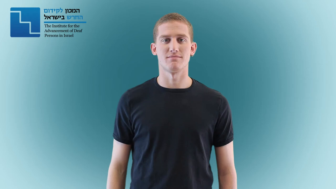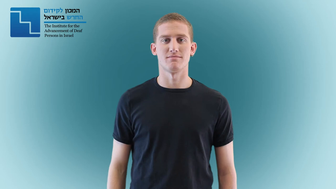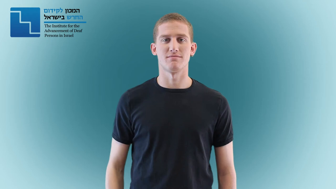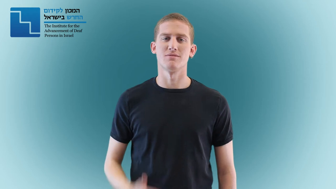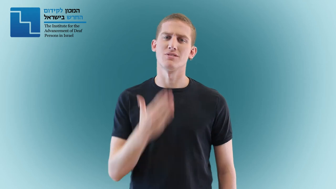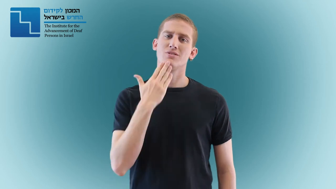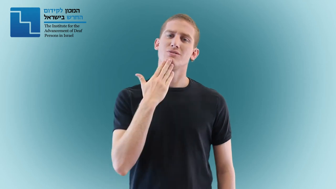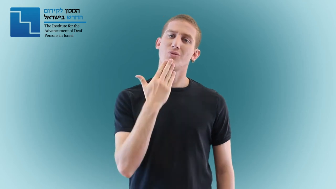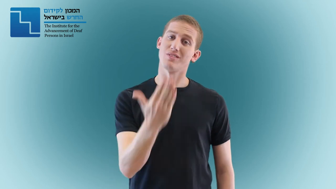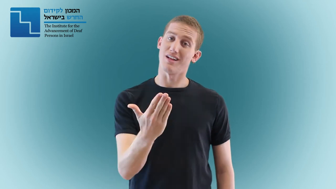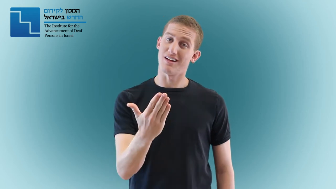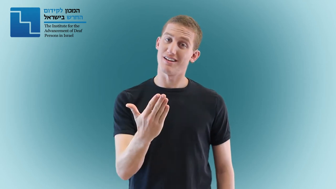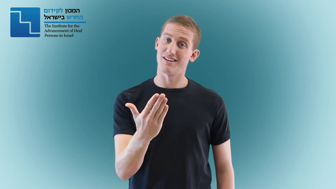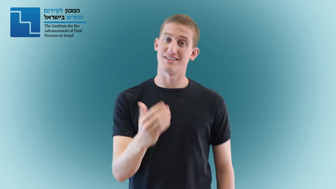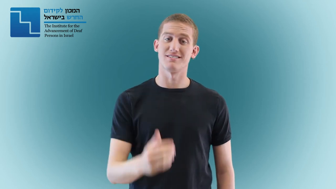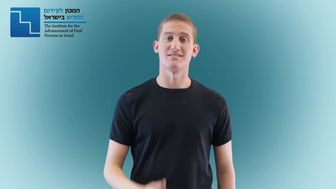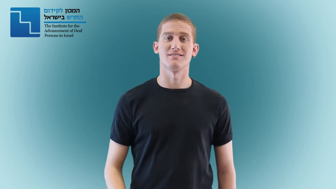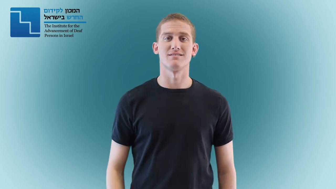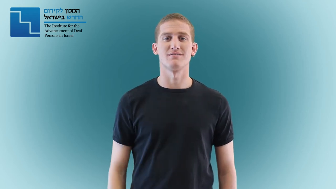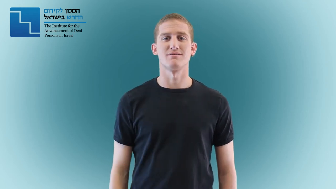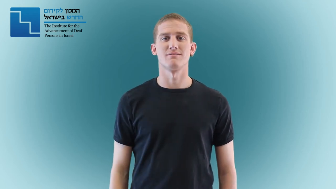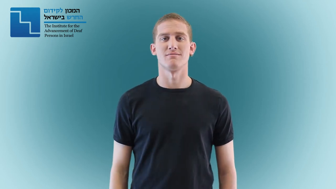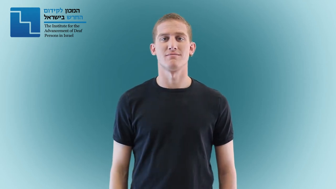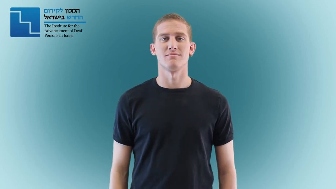תודה